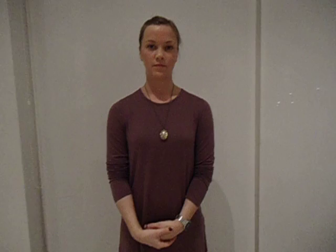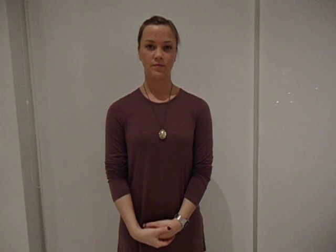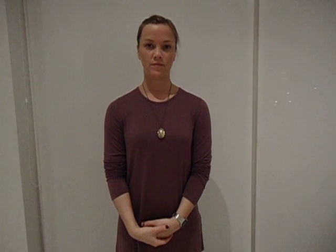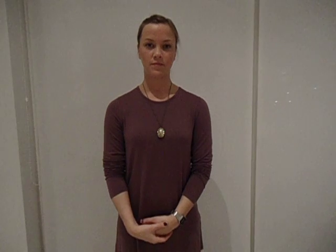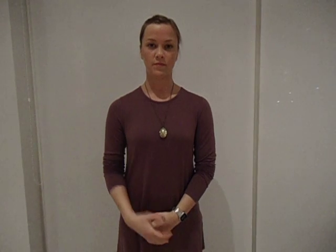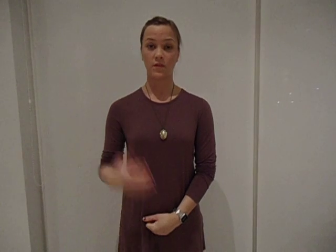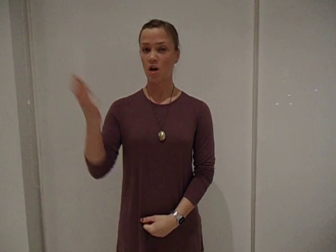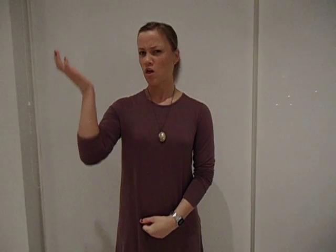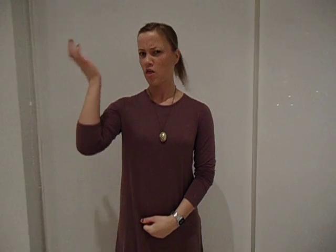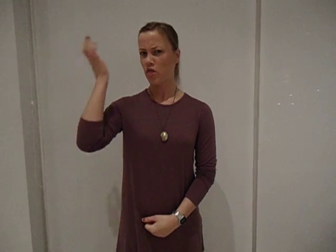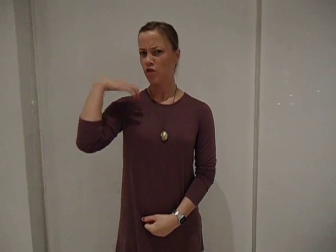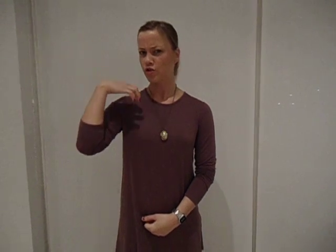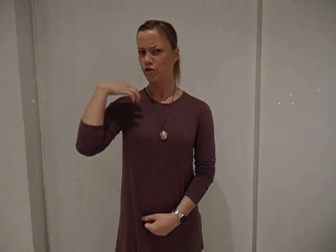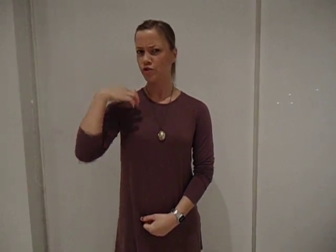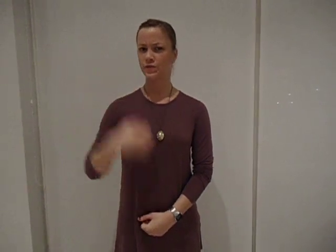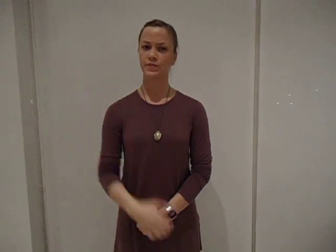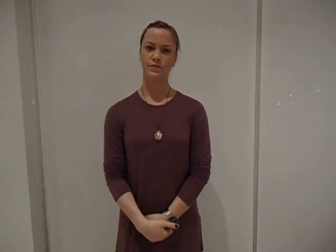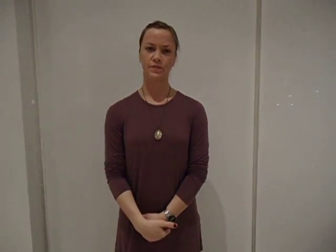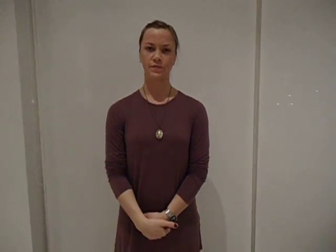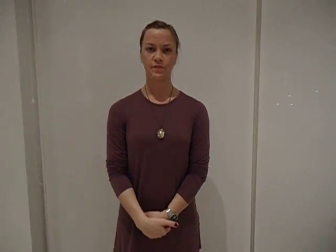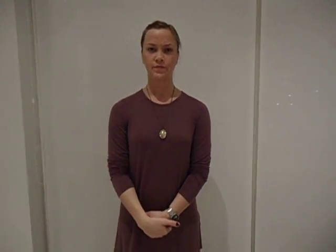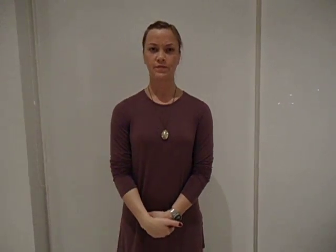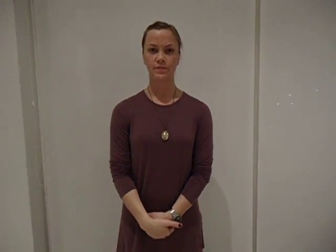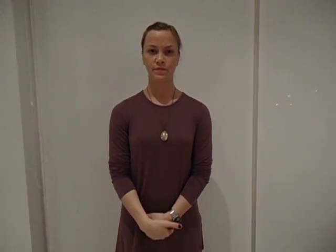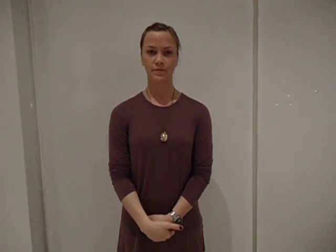Vill ekki